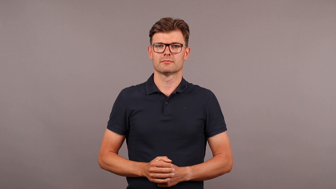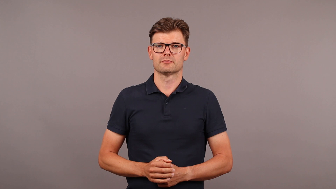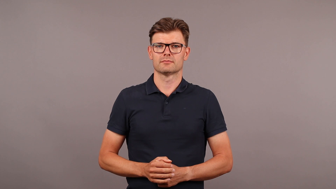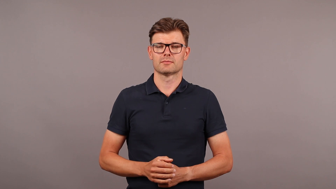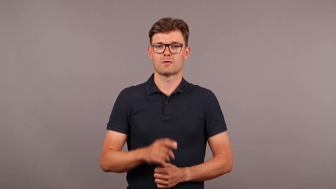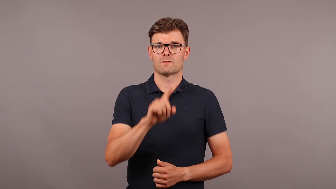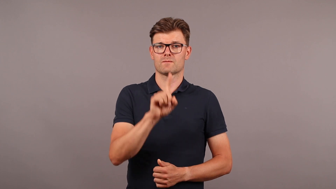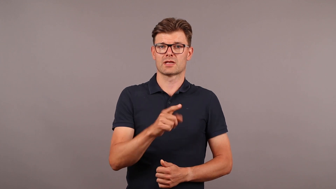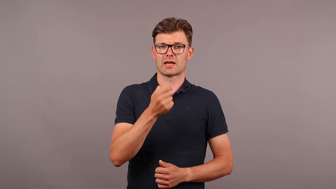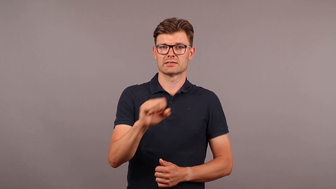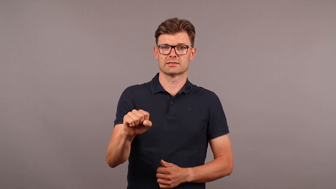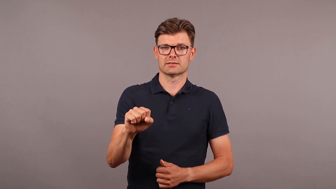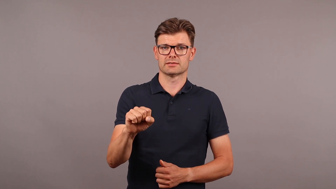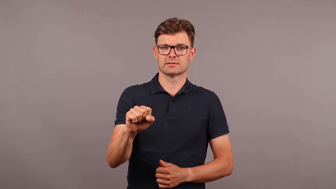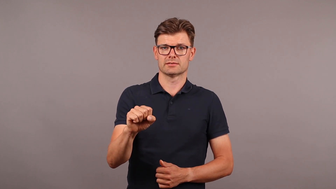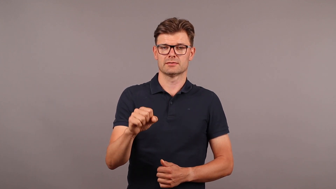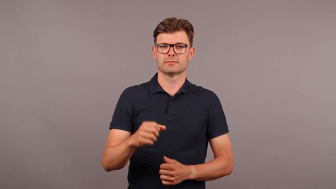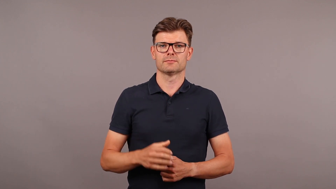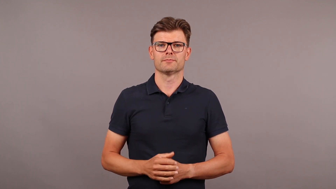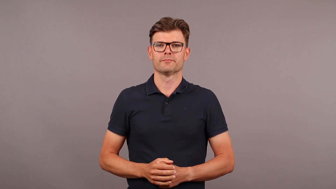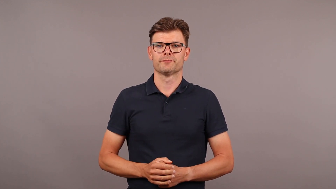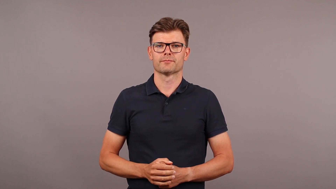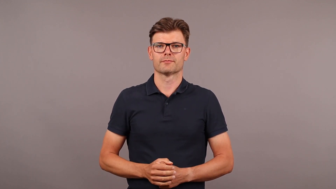Första Tessalonikerbrevet